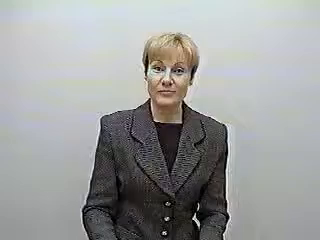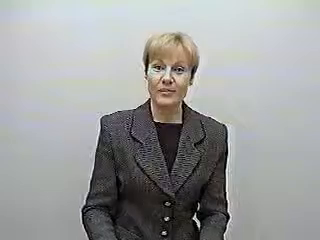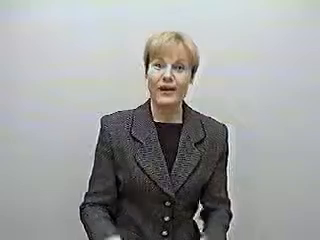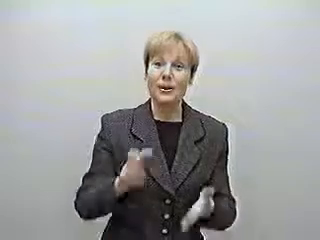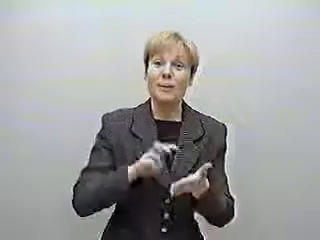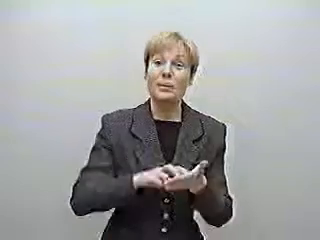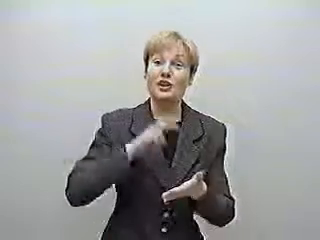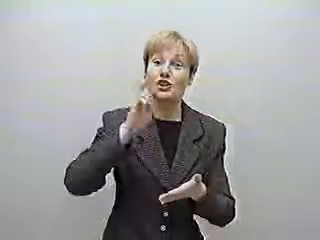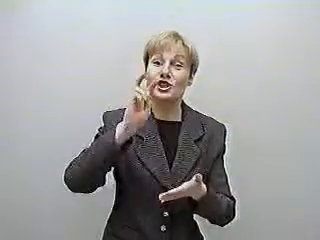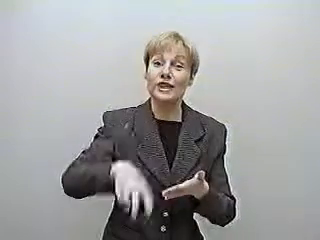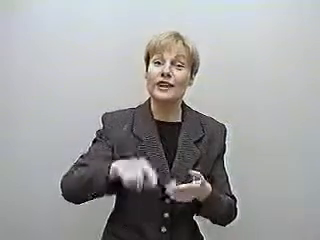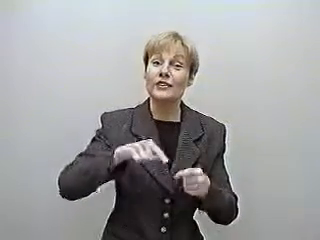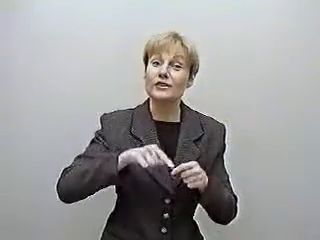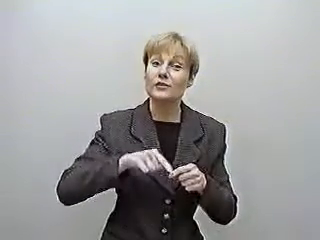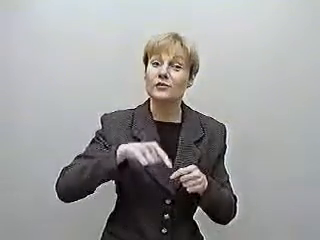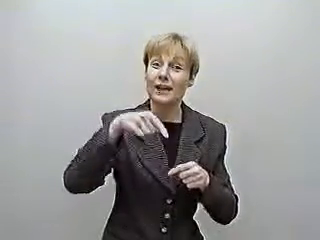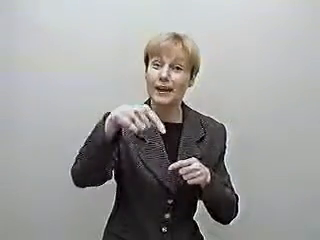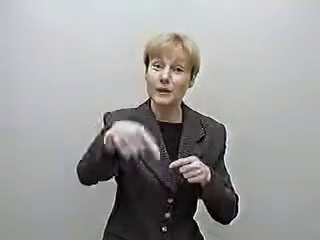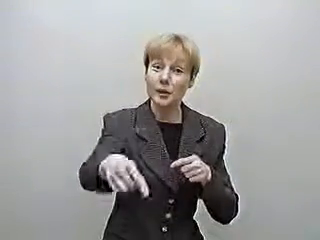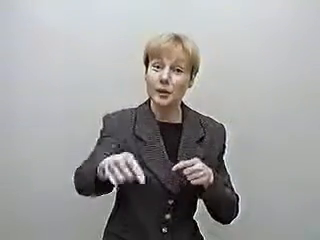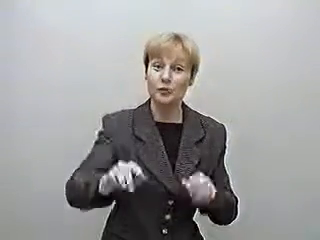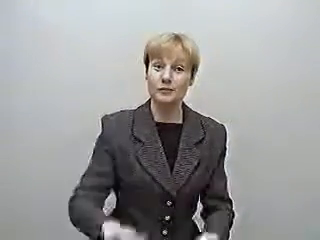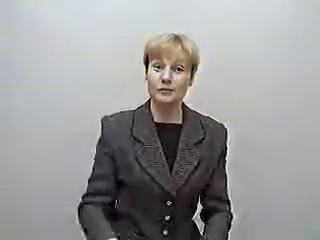прыжки в длину